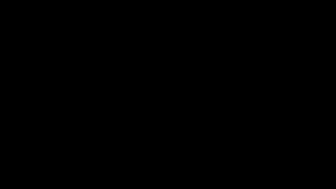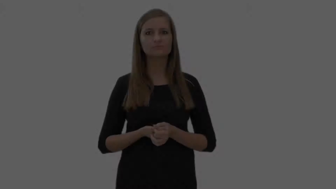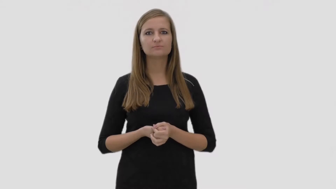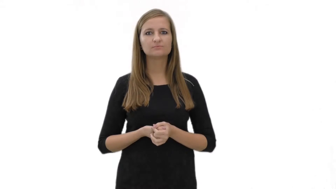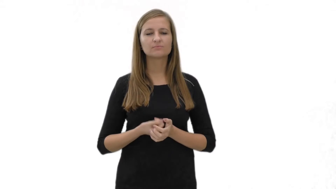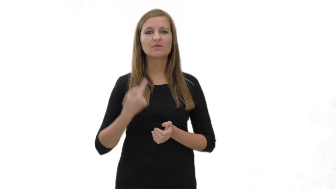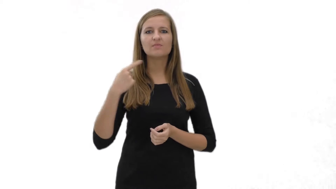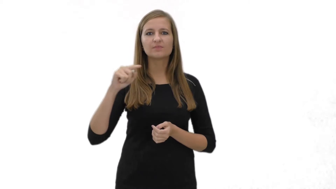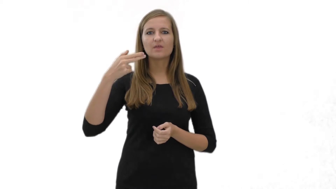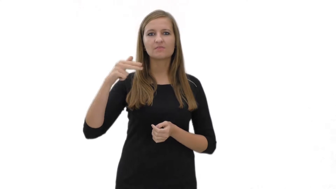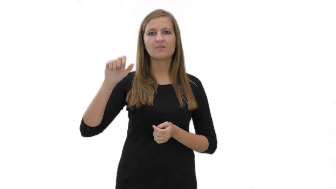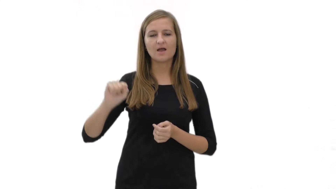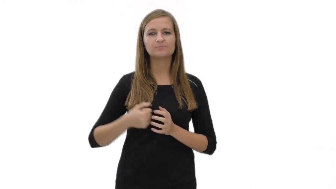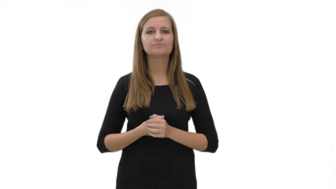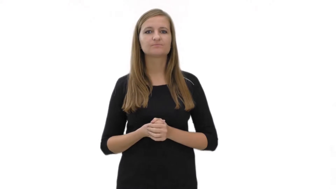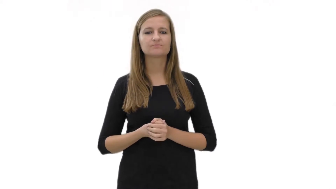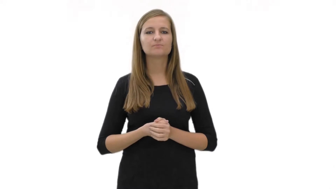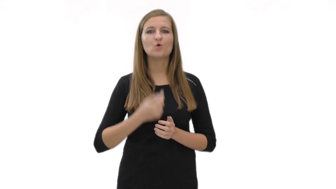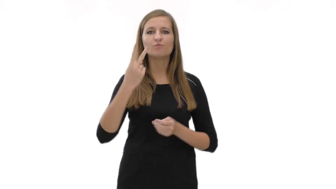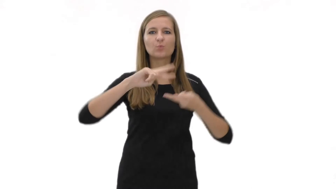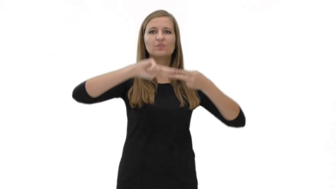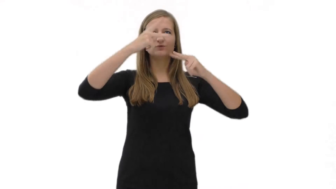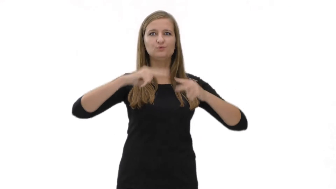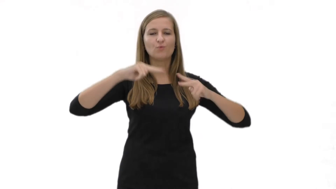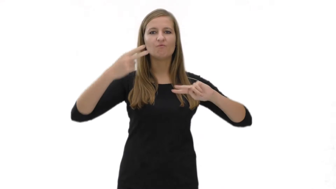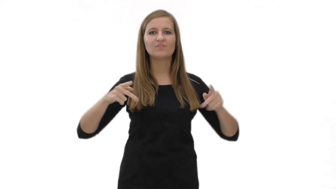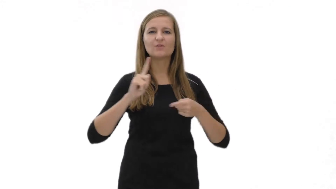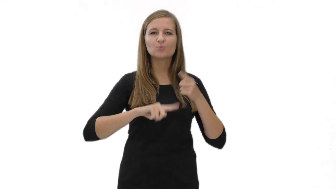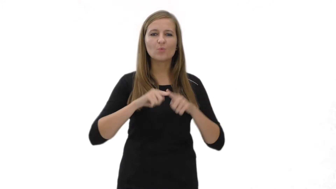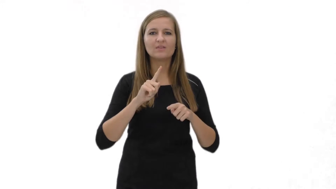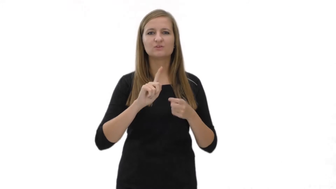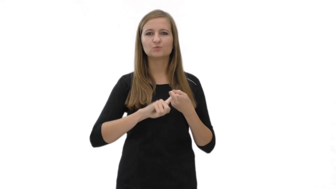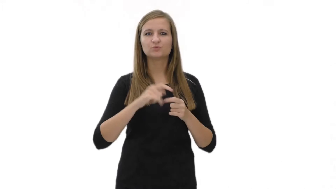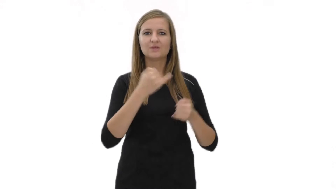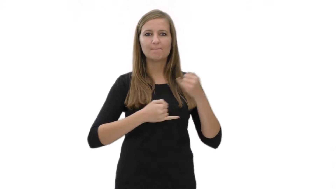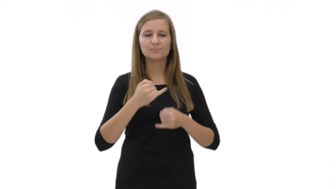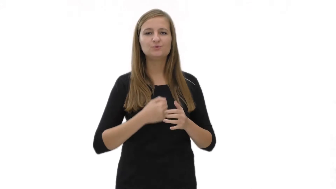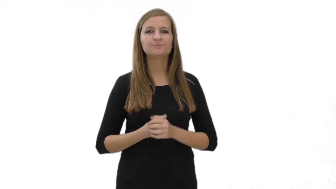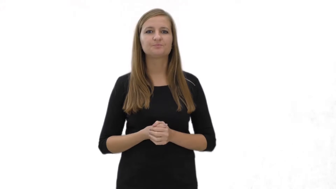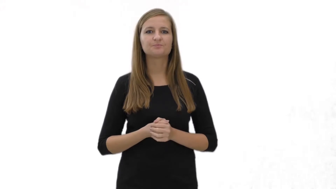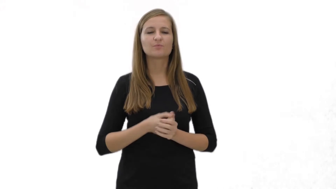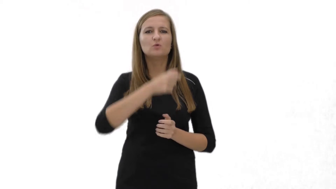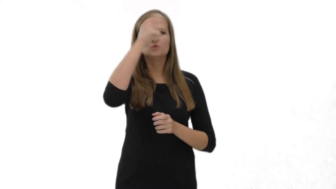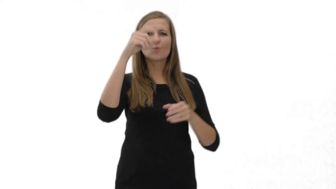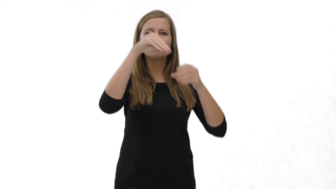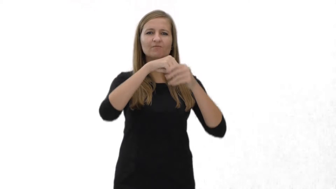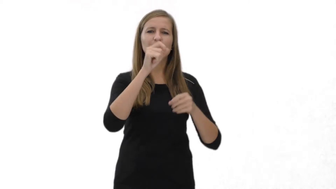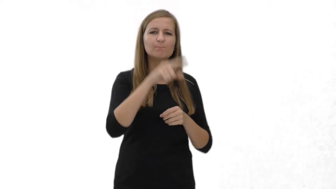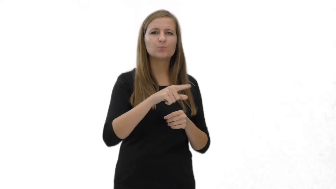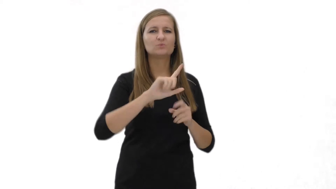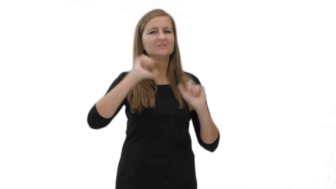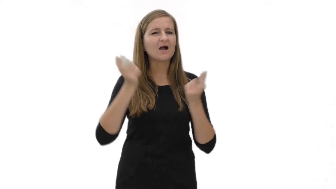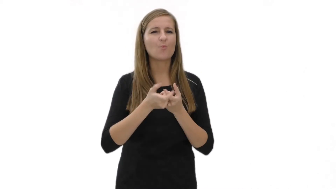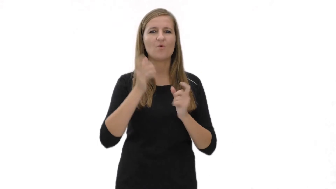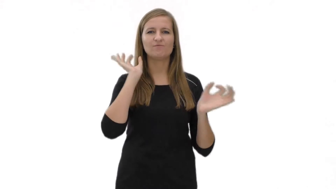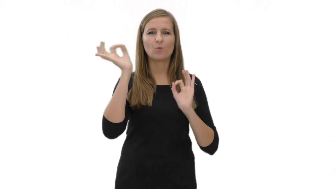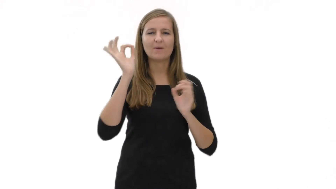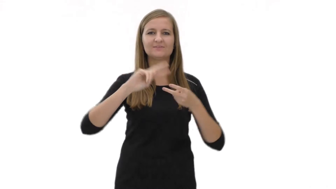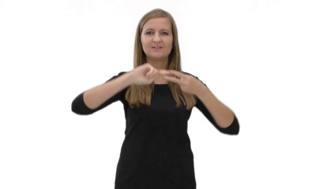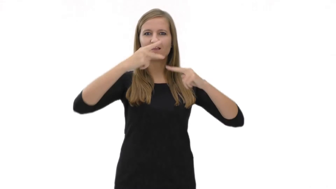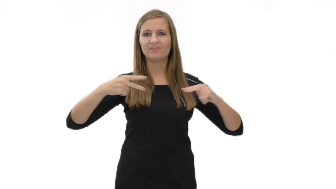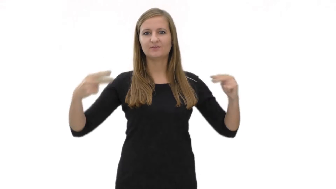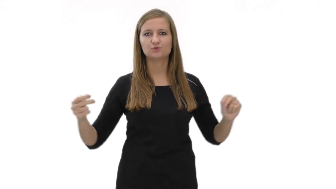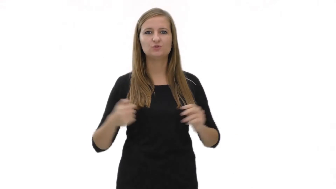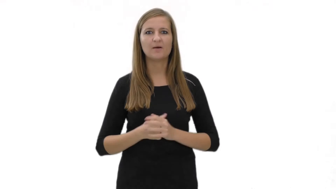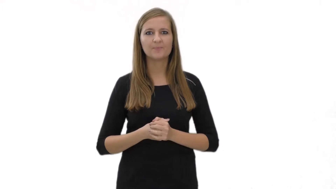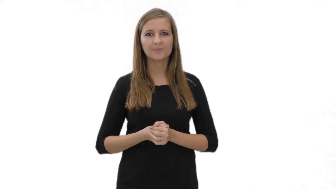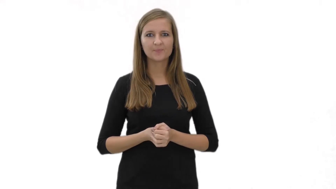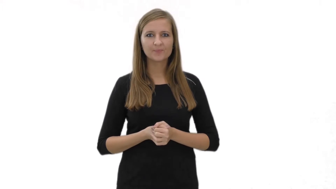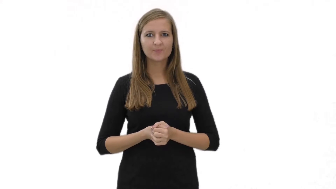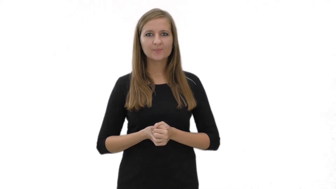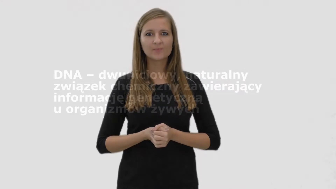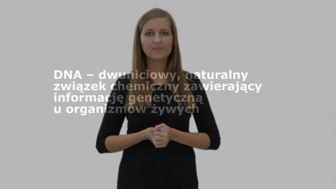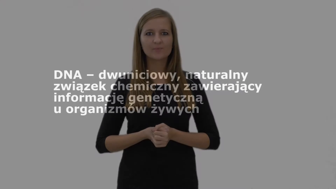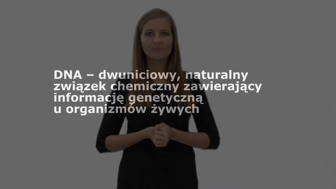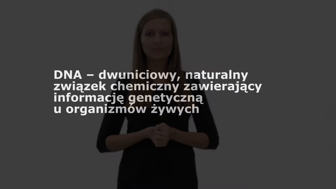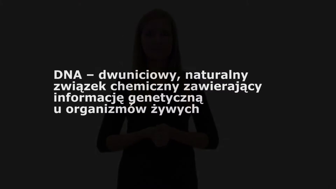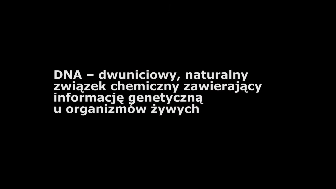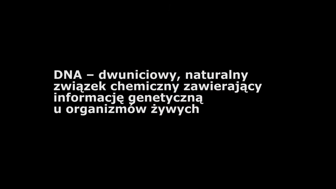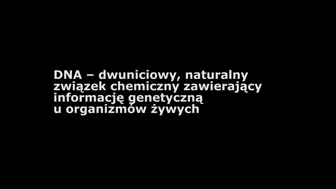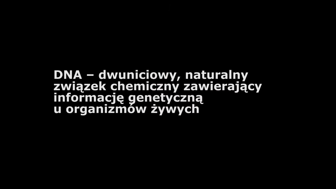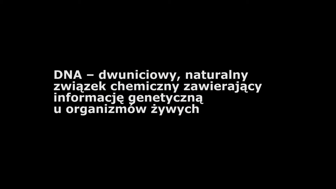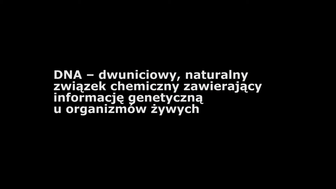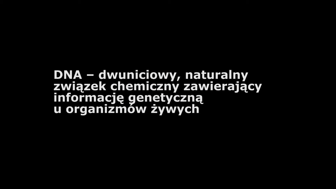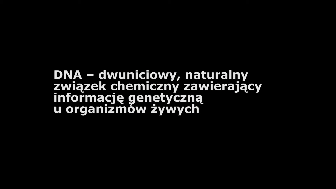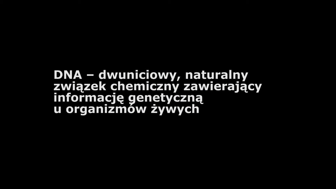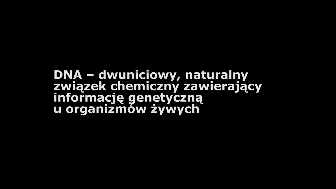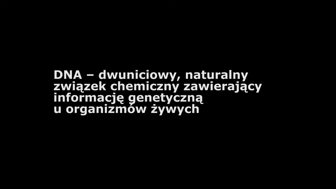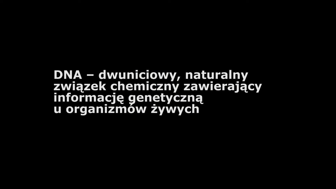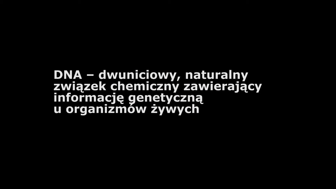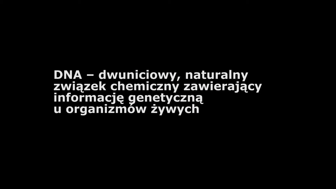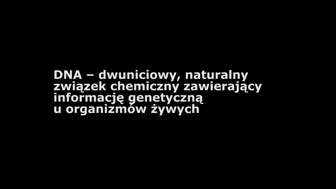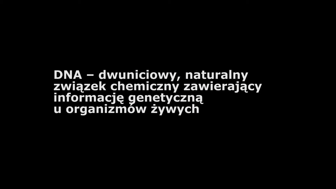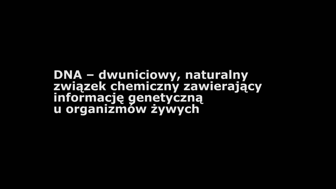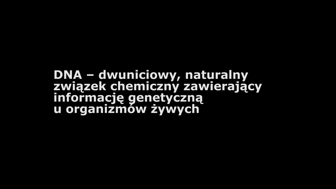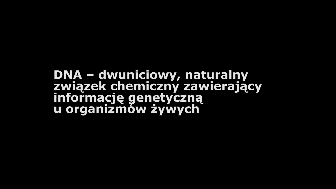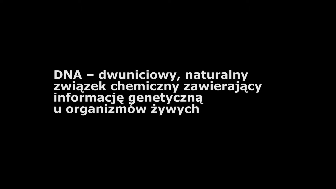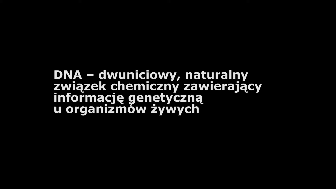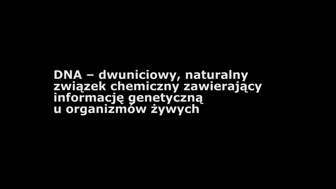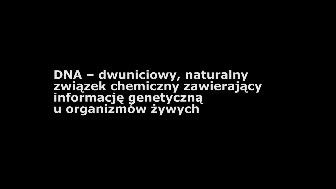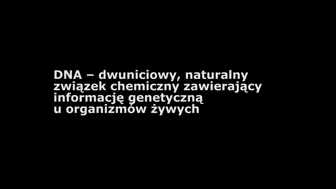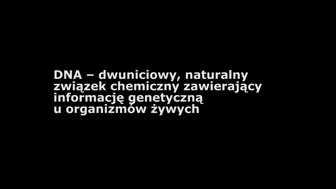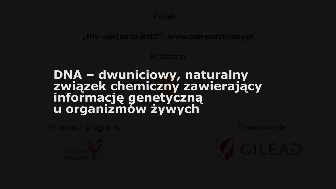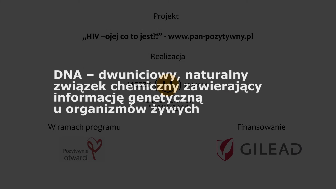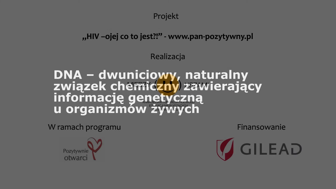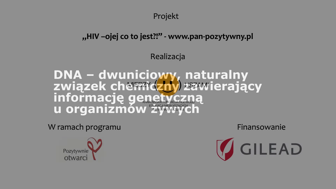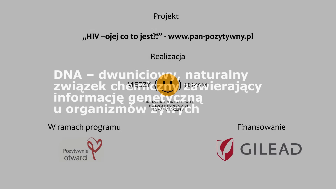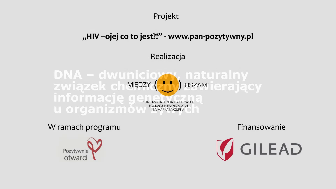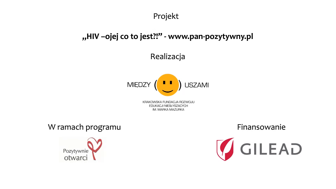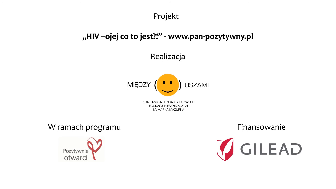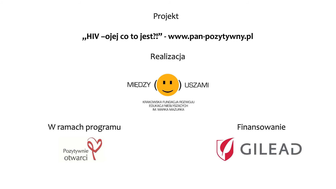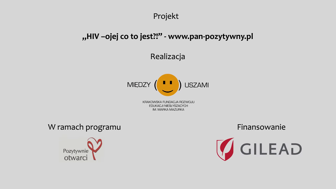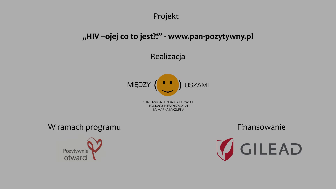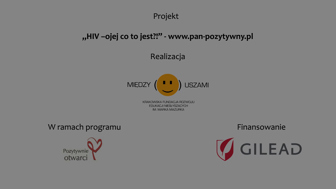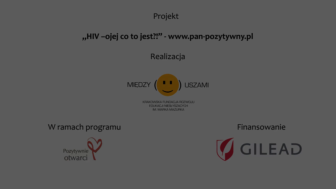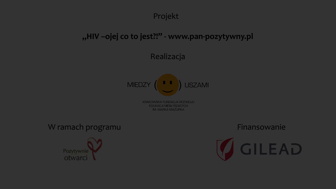DNA